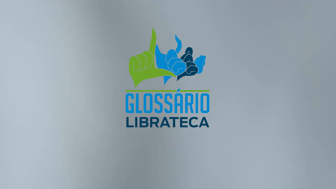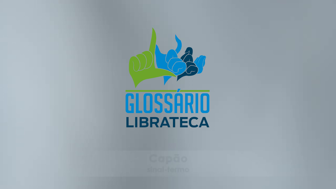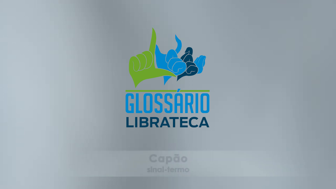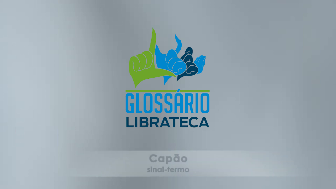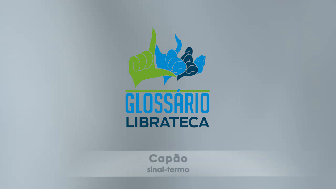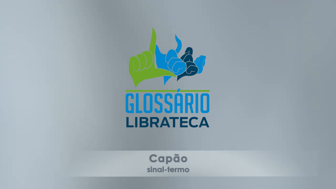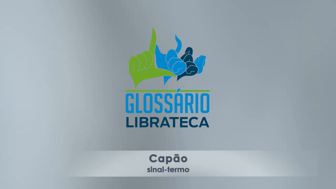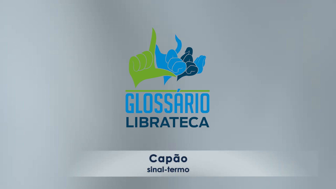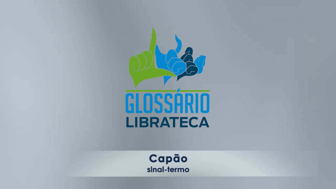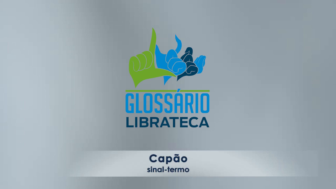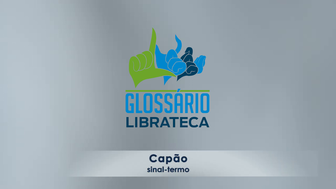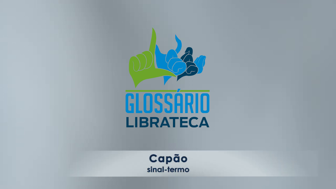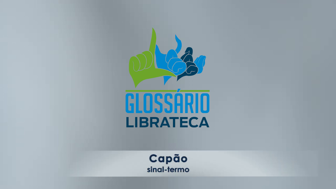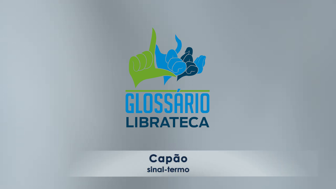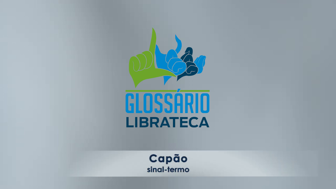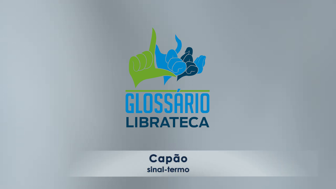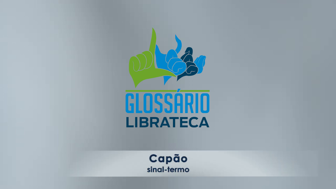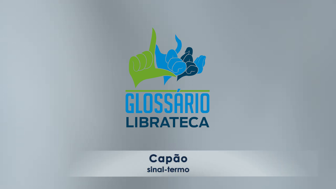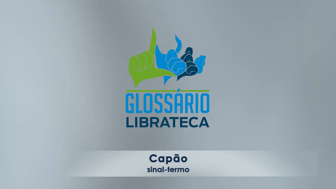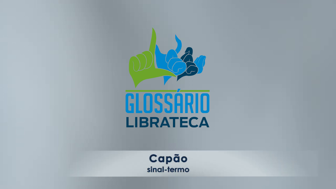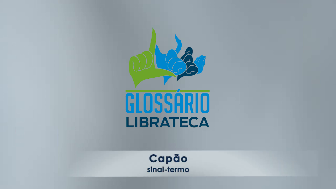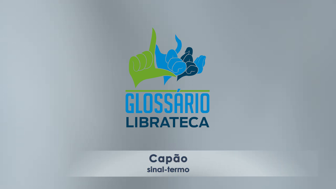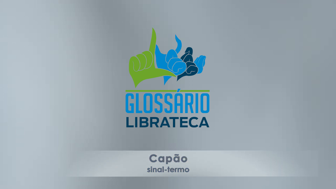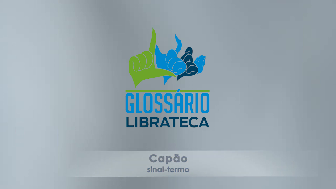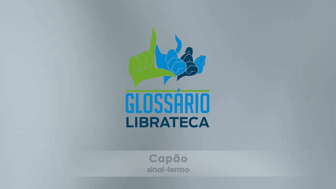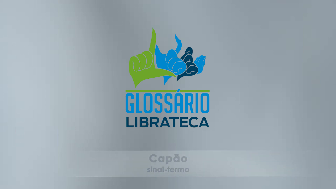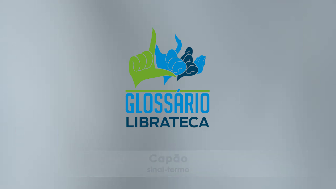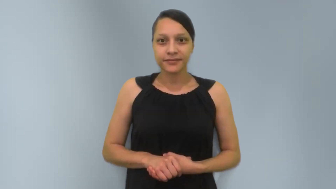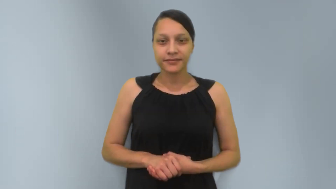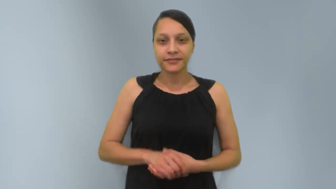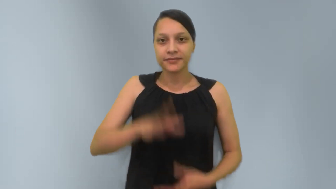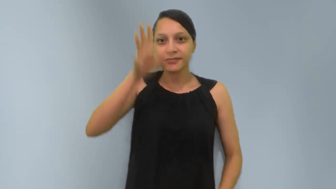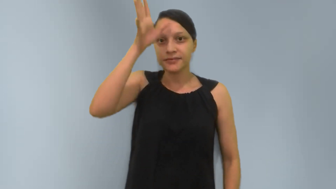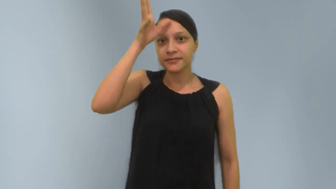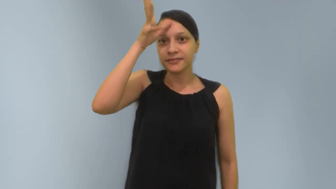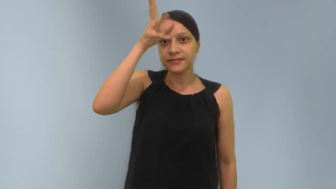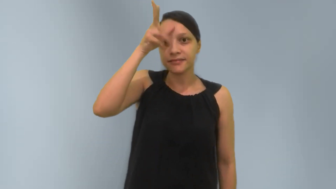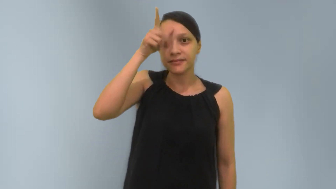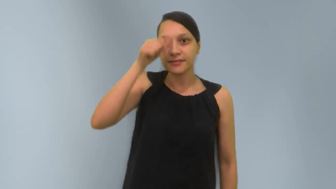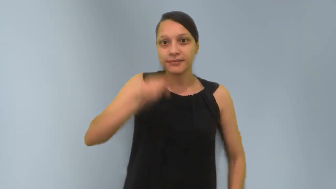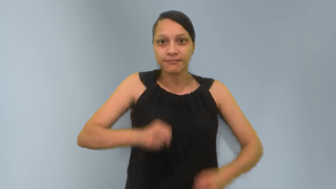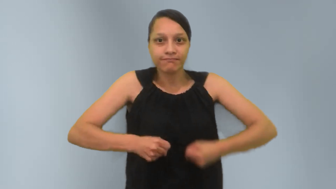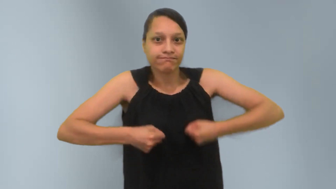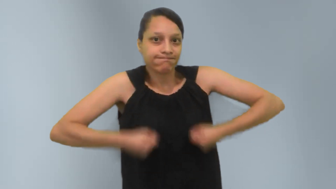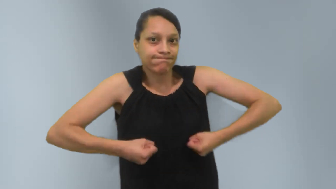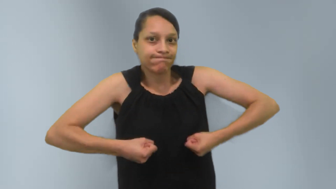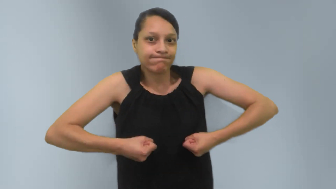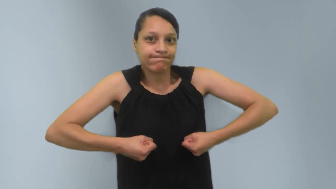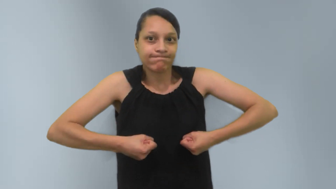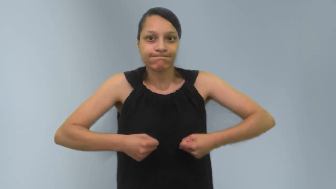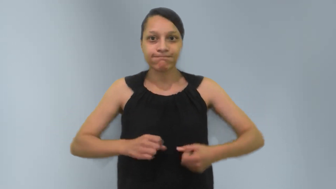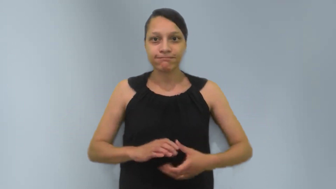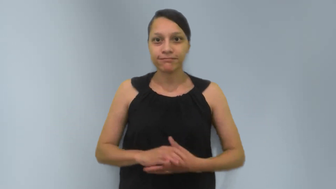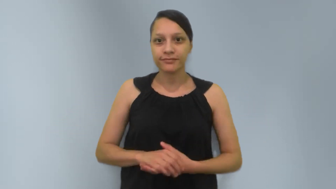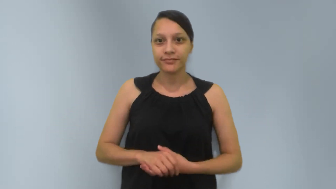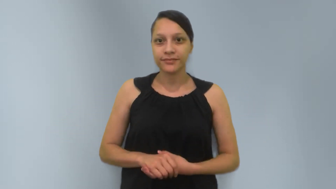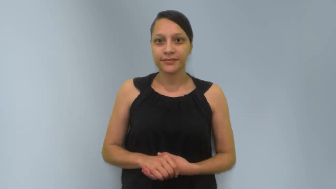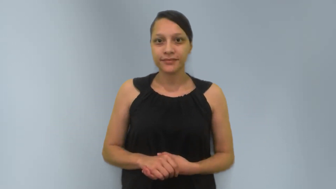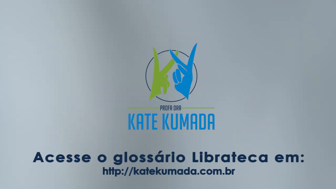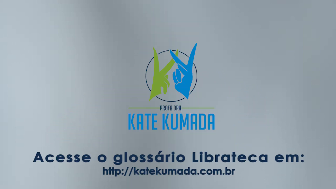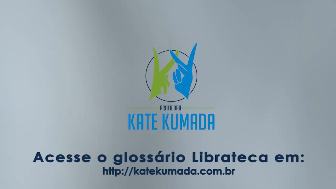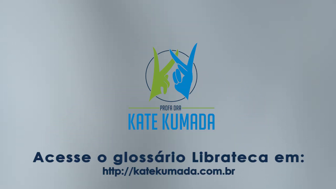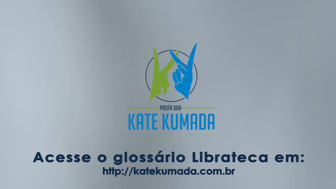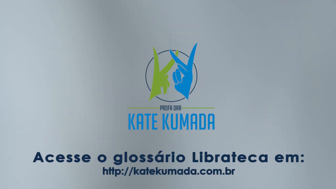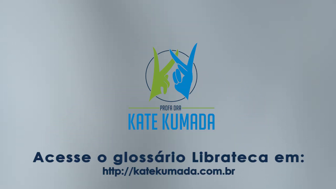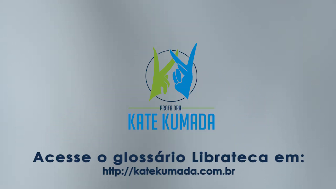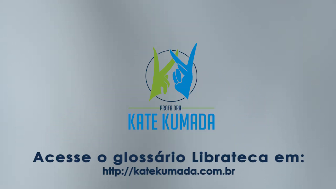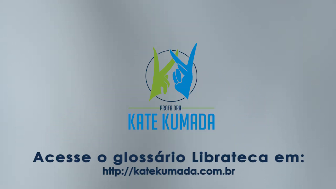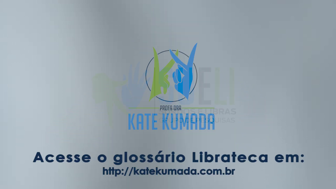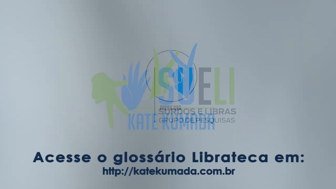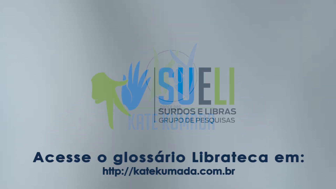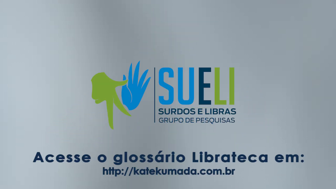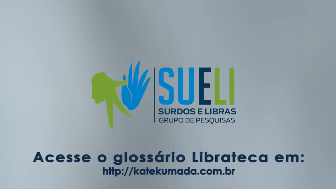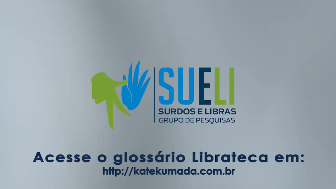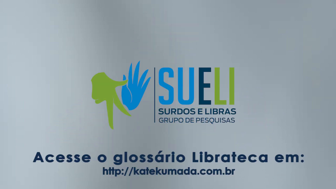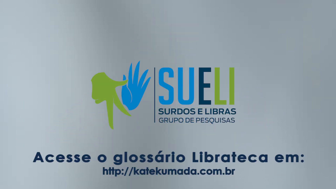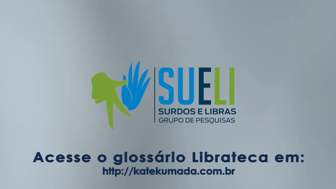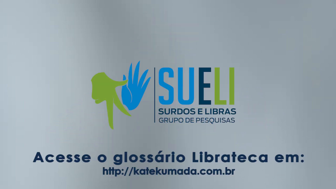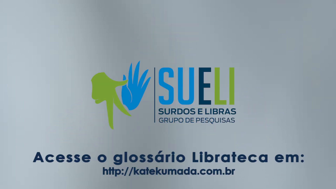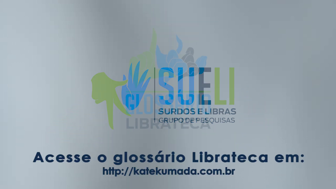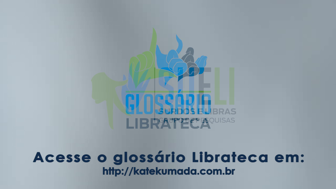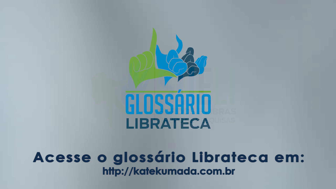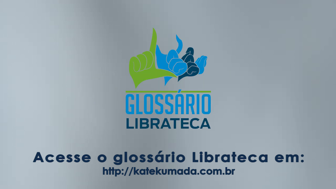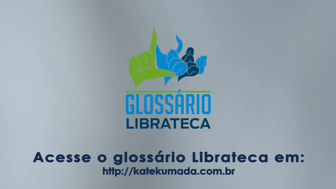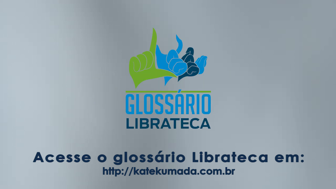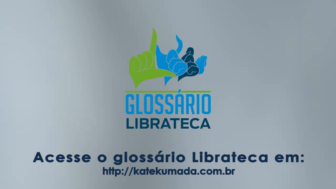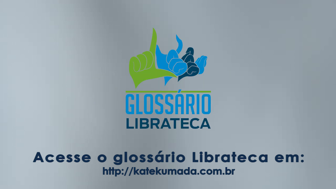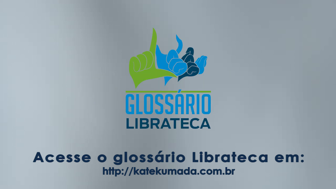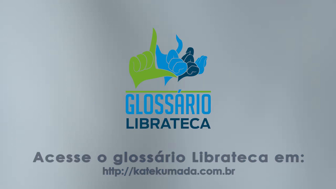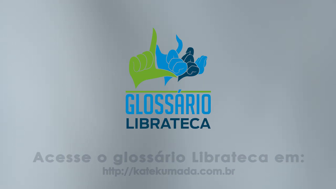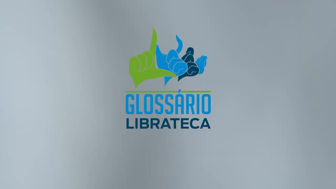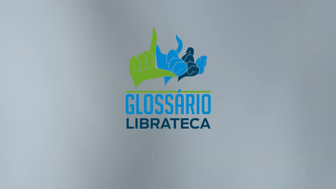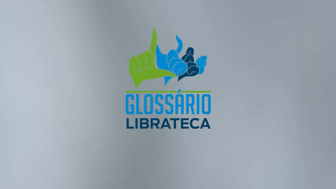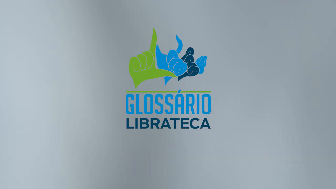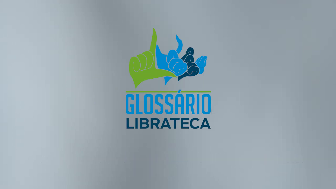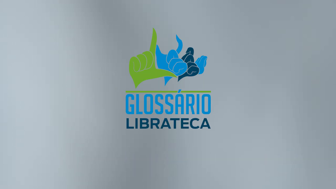Capão